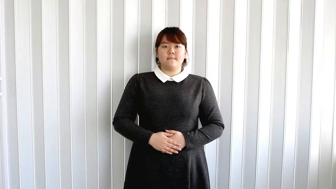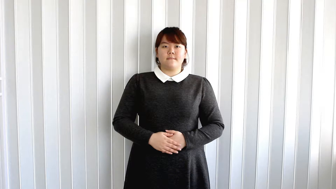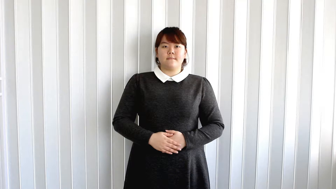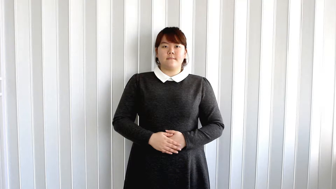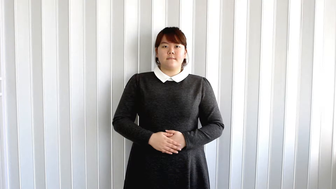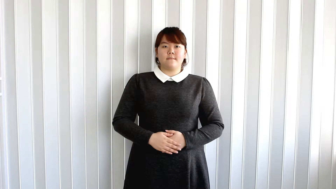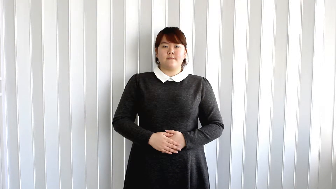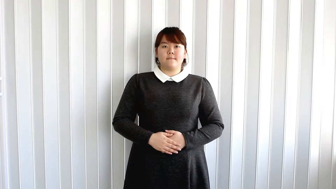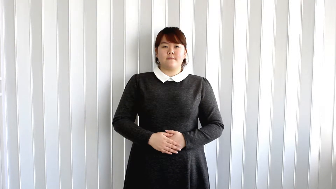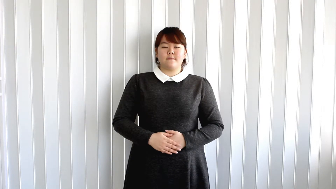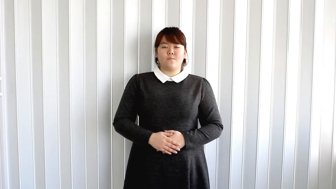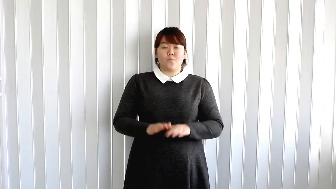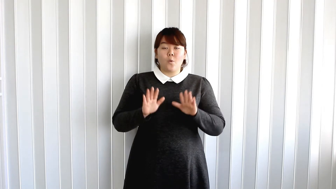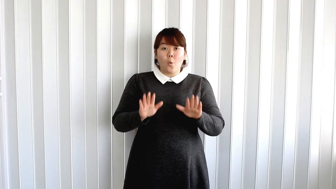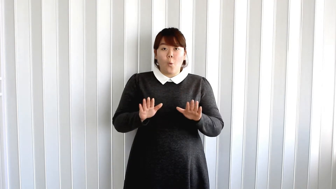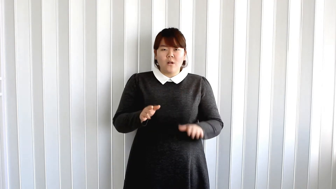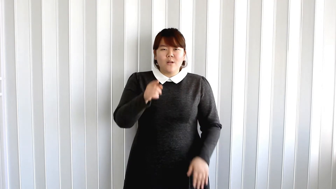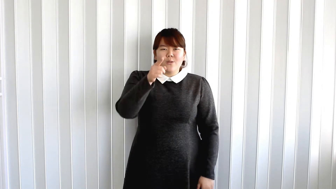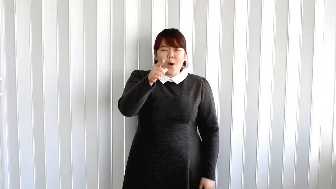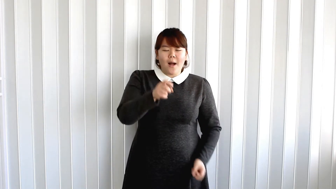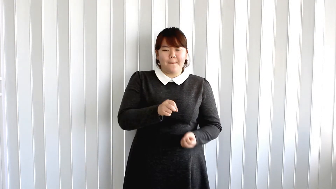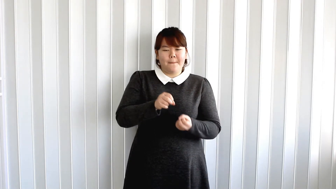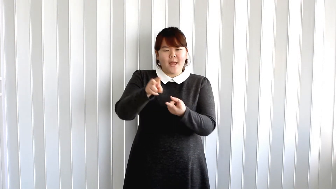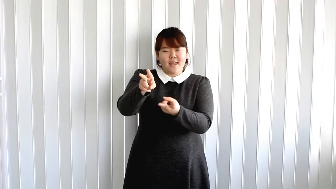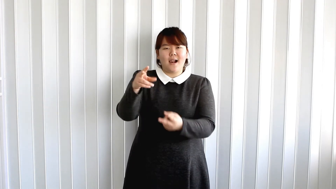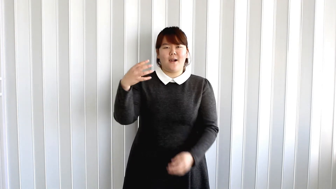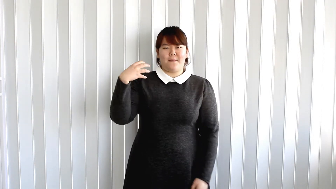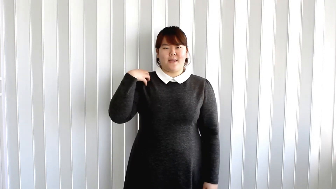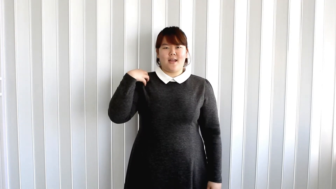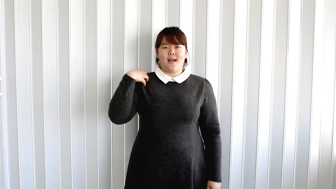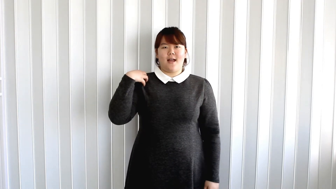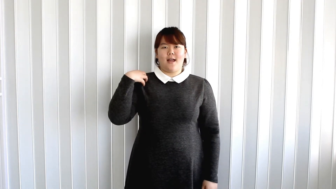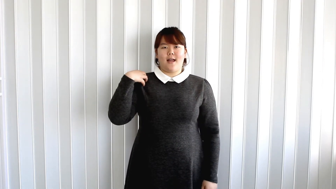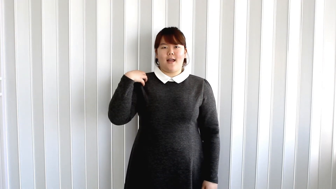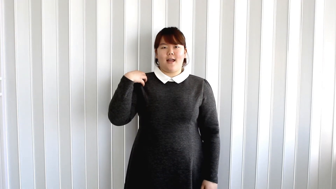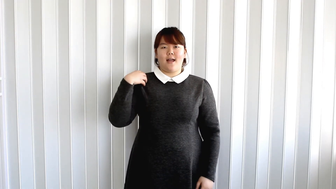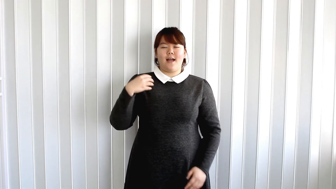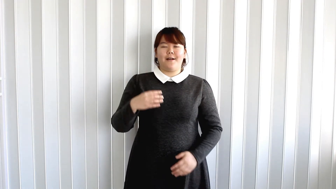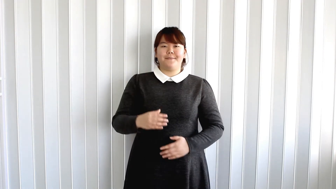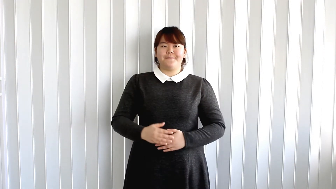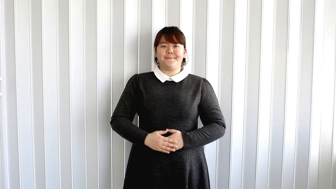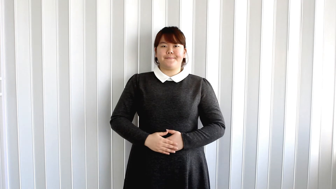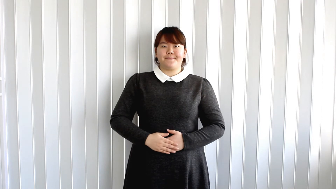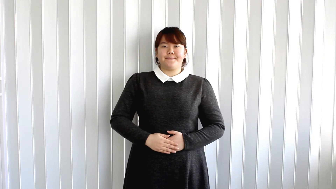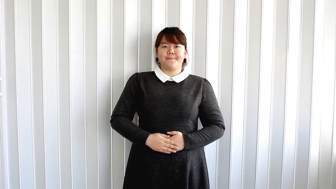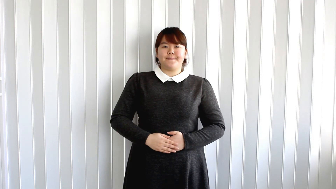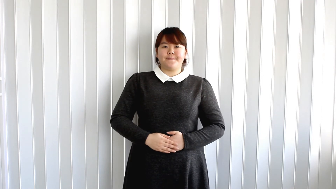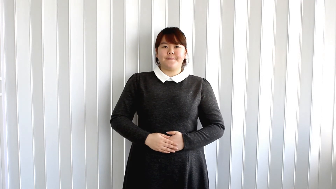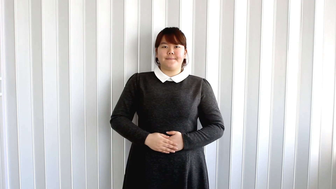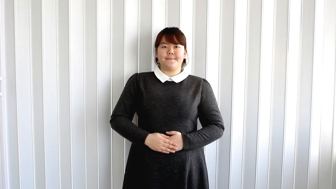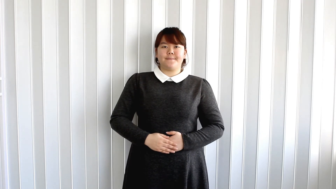오늘은네가배달을맡아